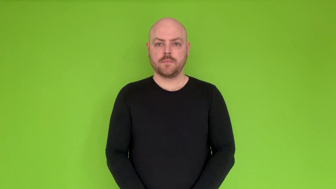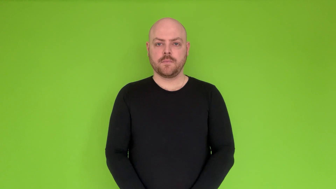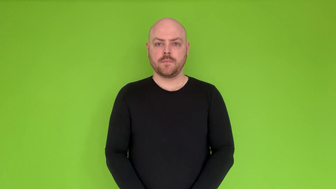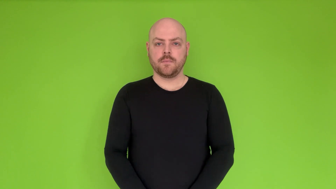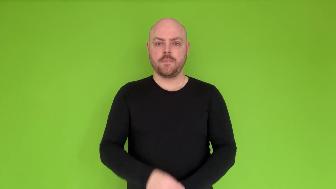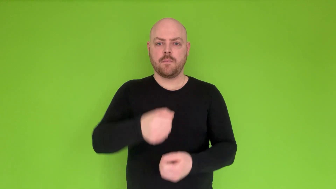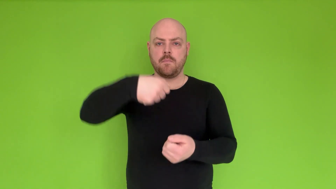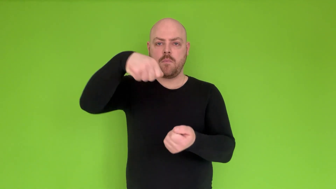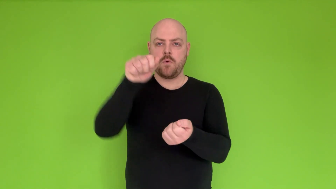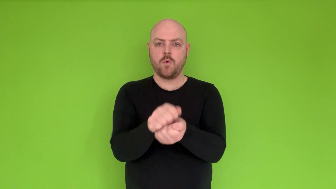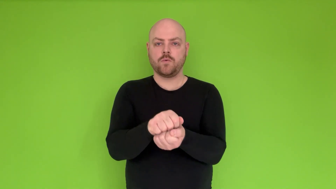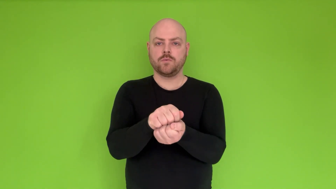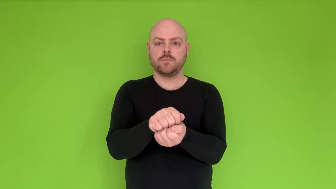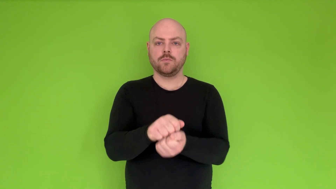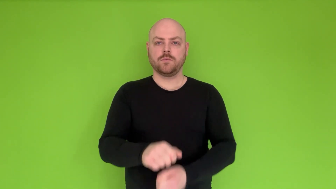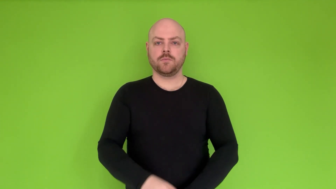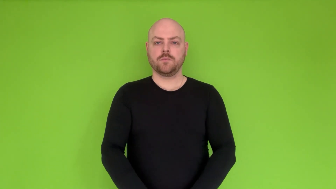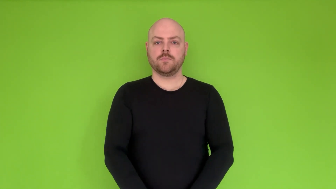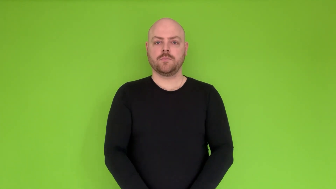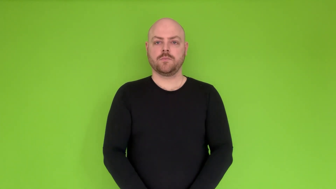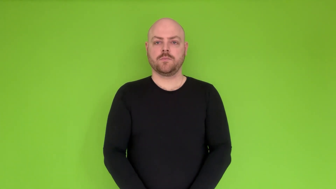Mons